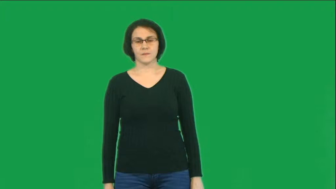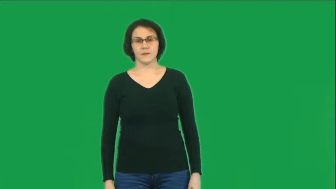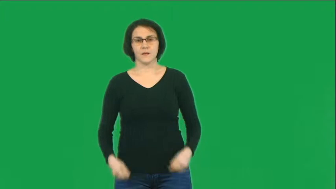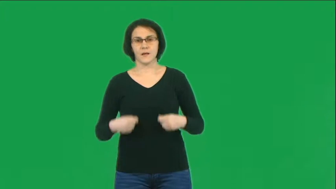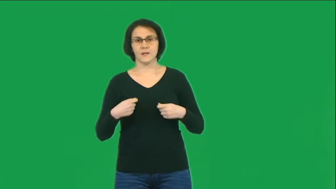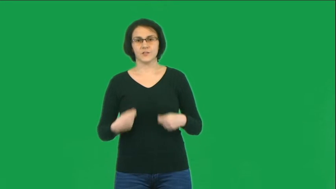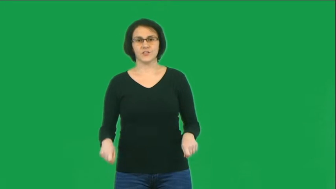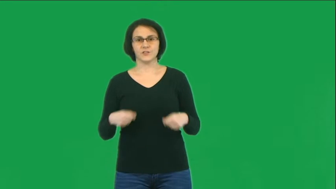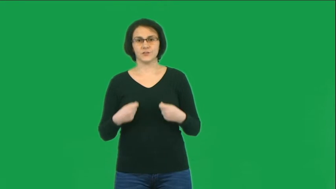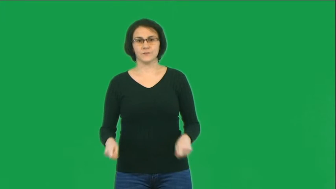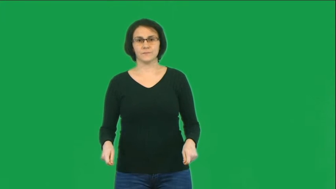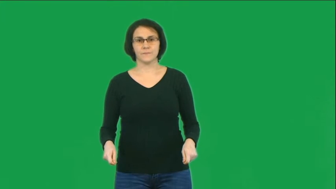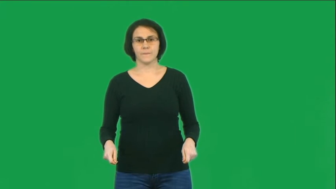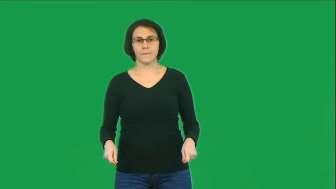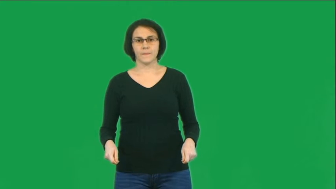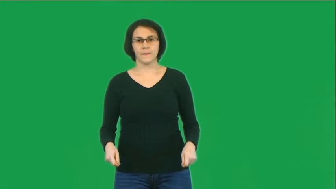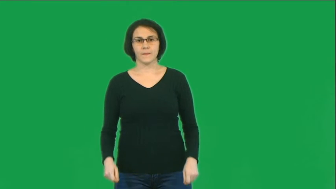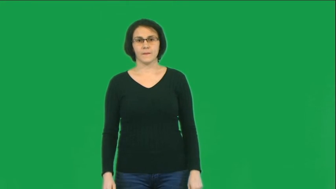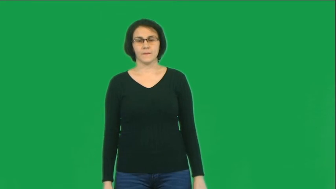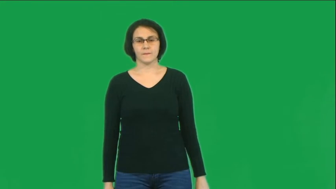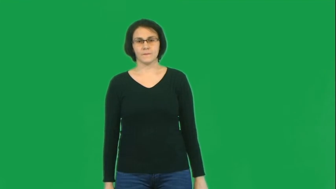Szczecin